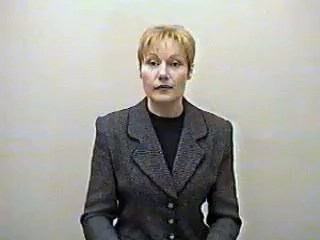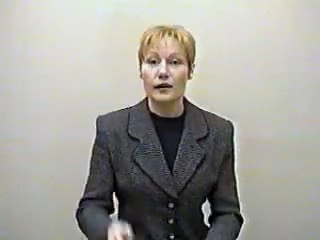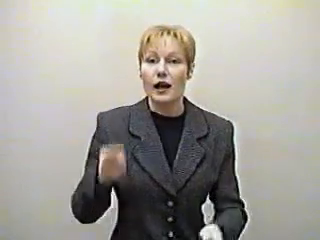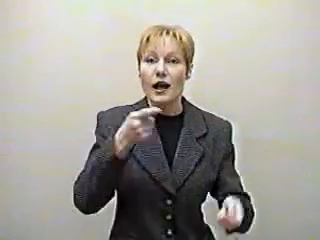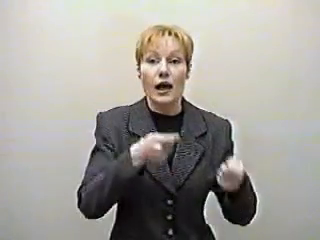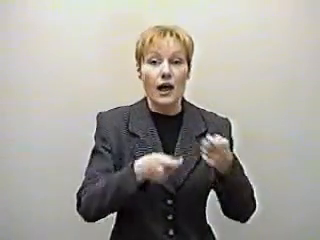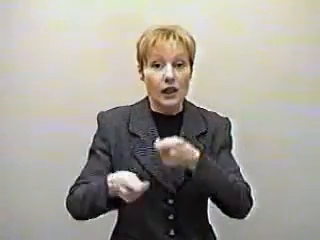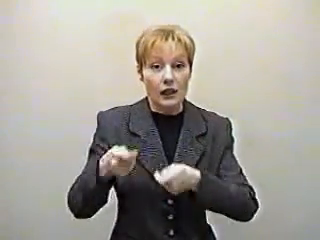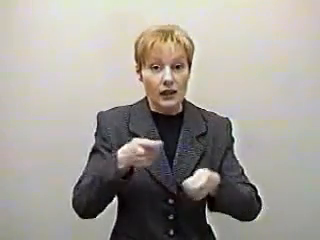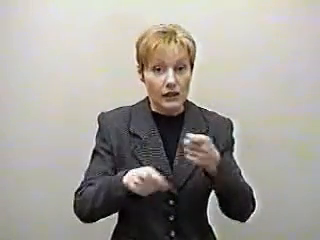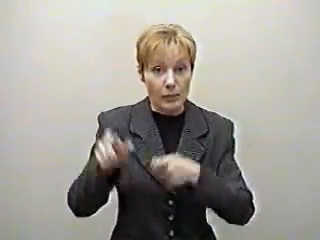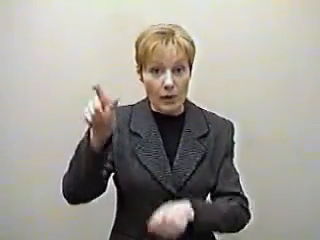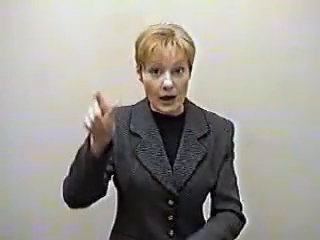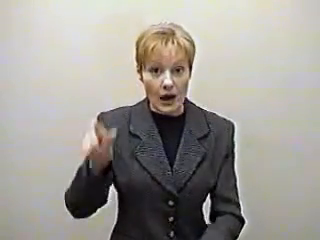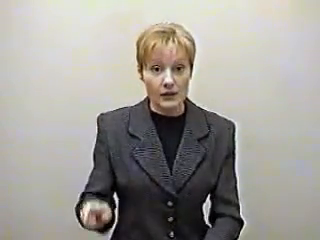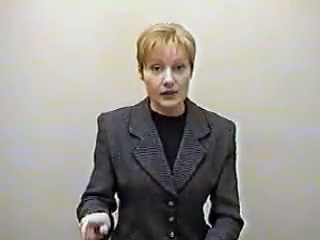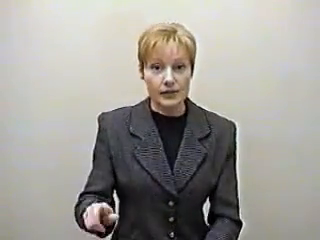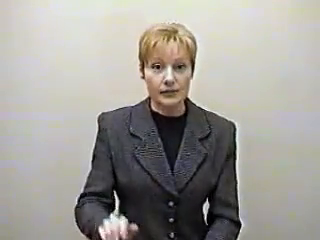лаборант